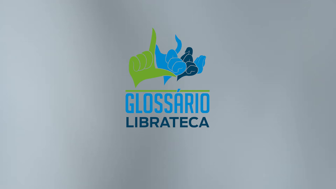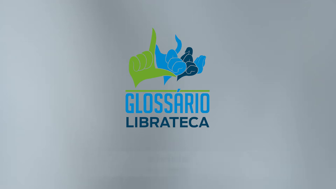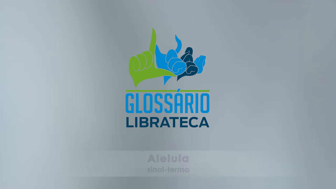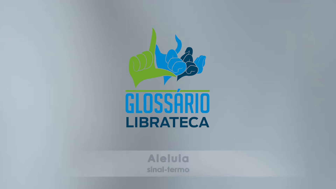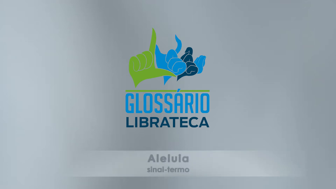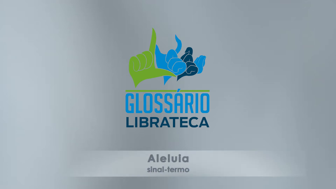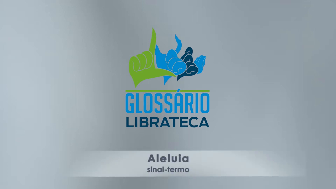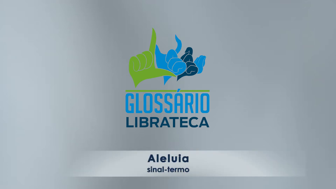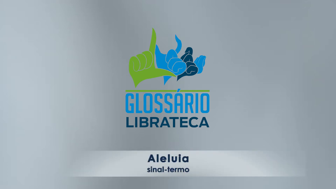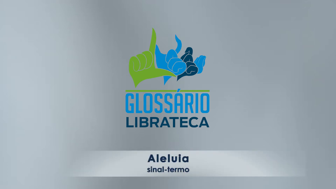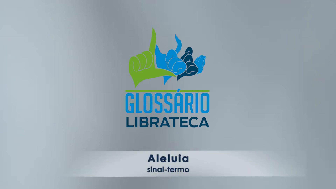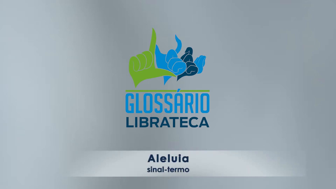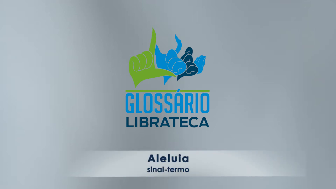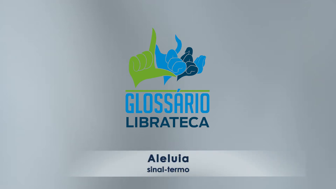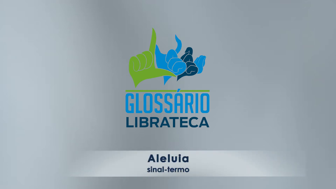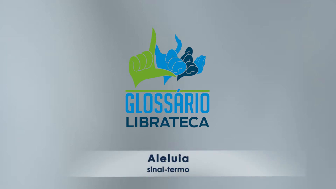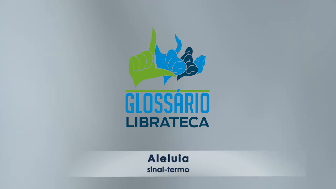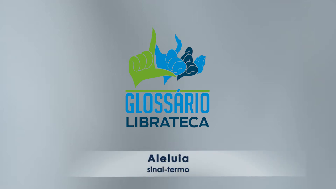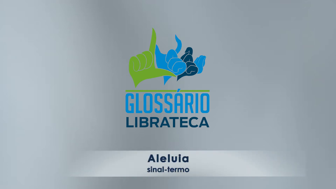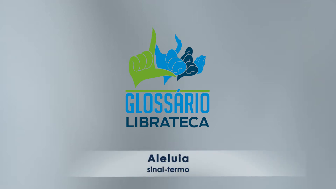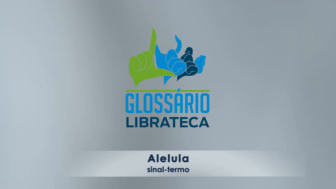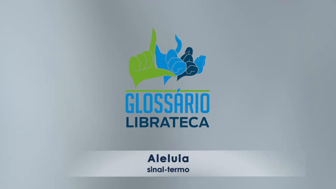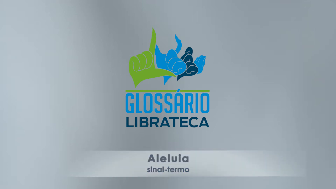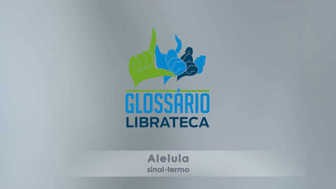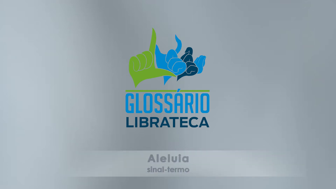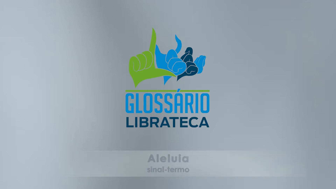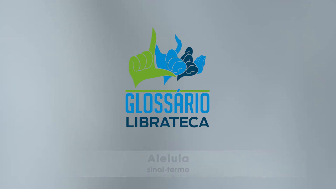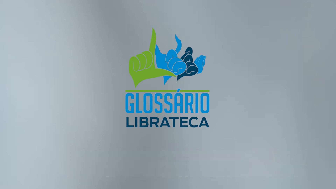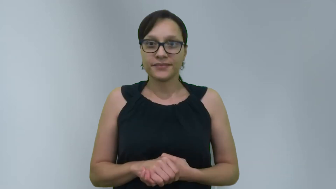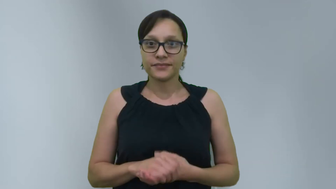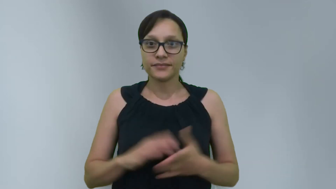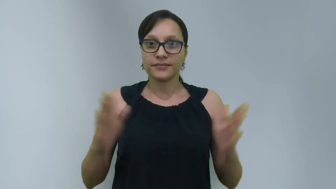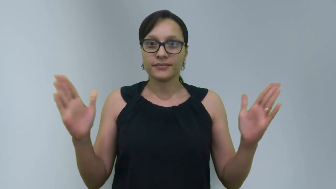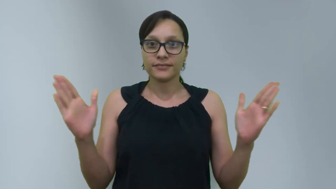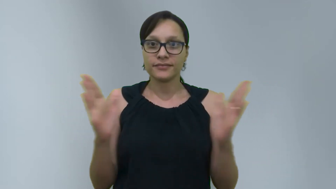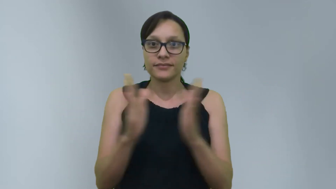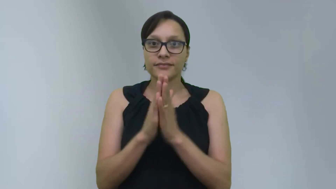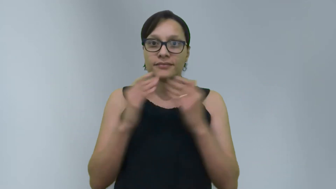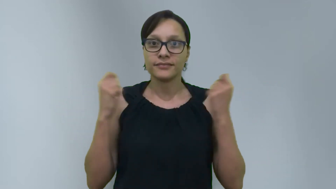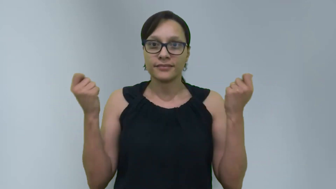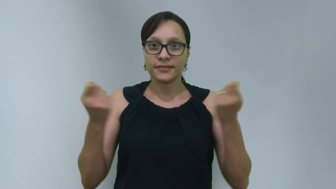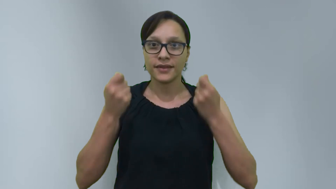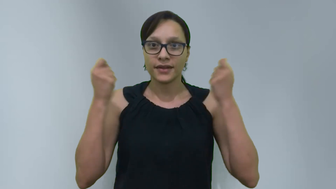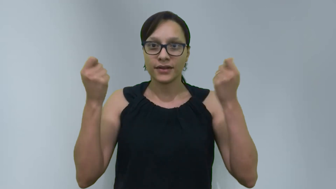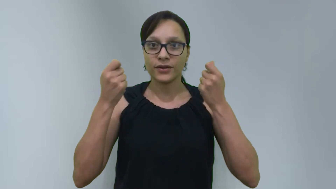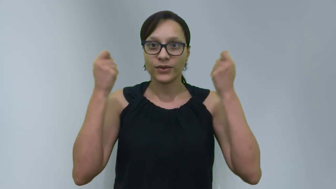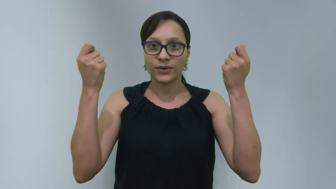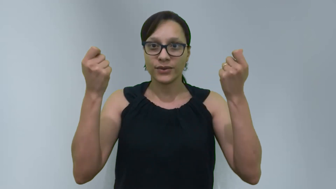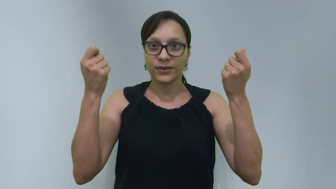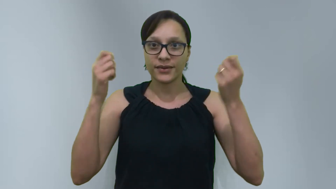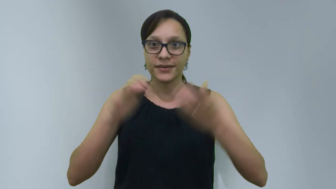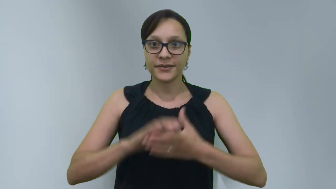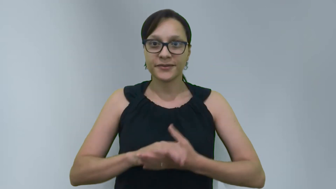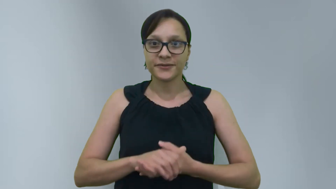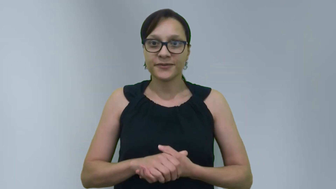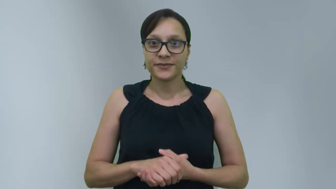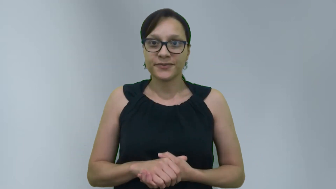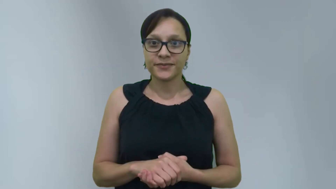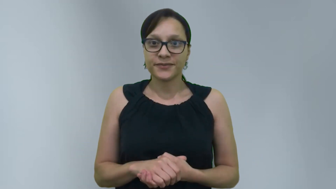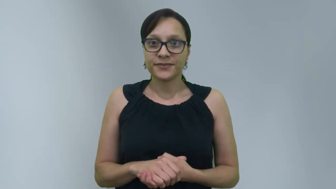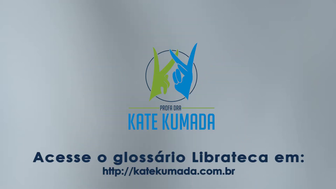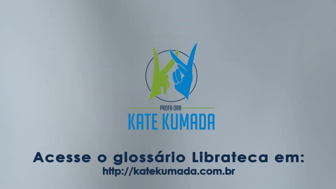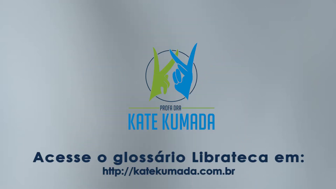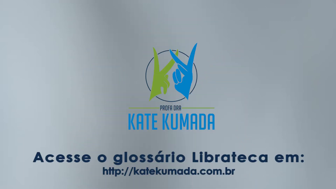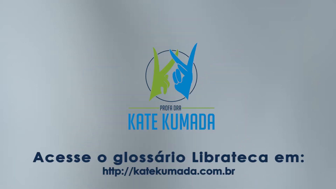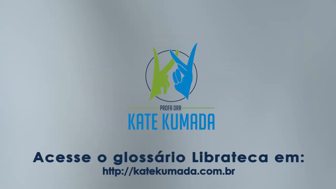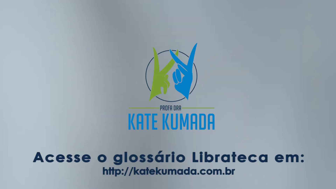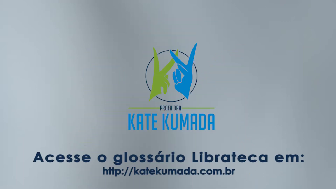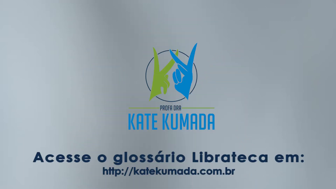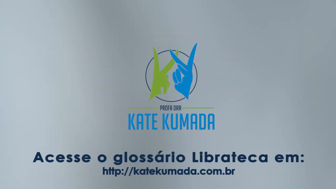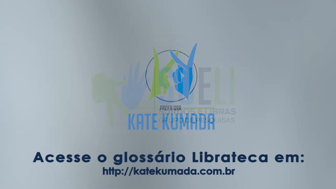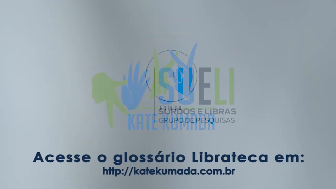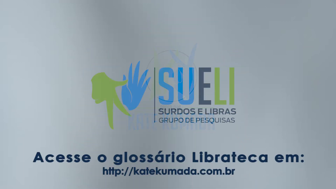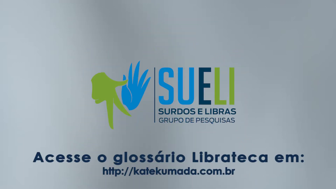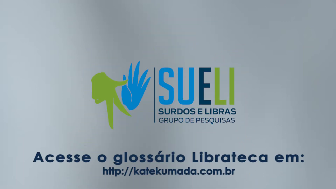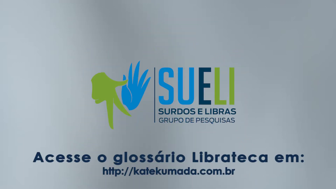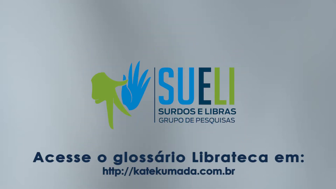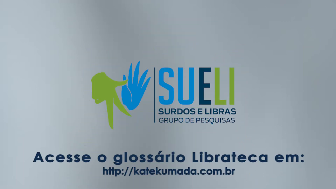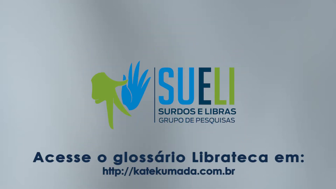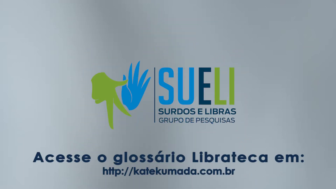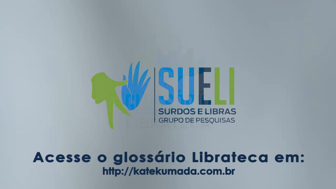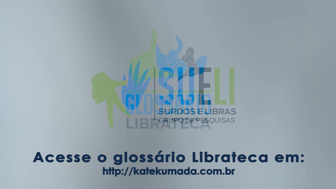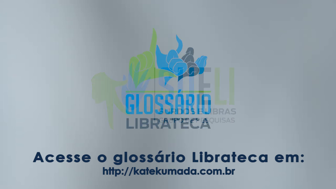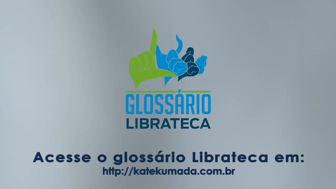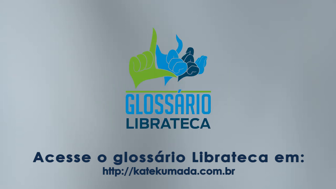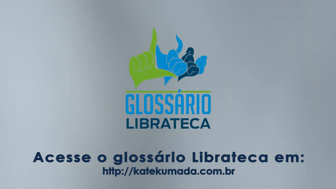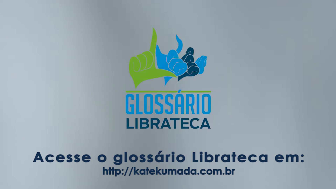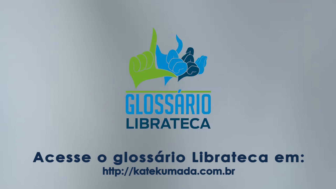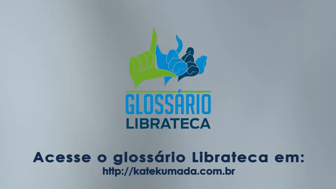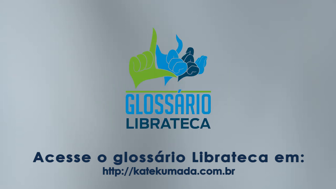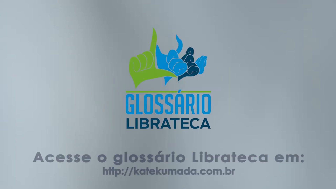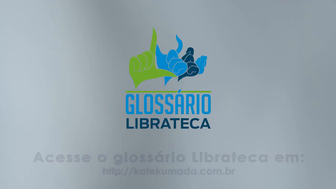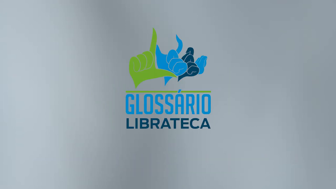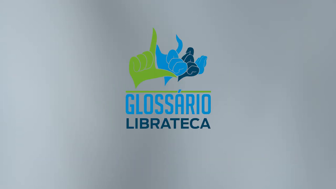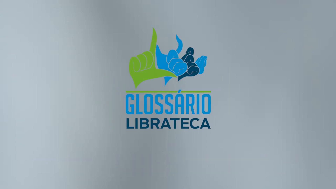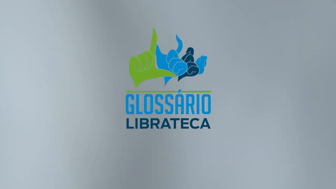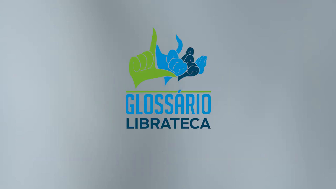Aleluia